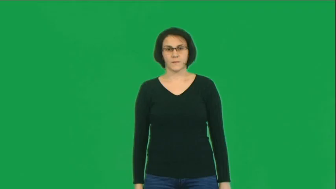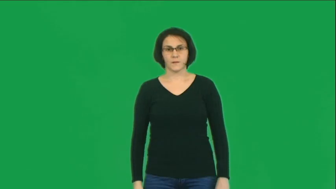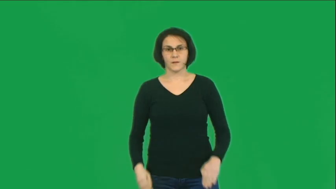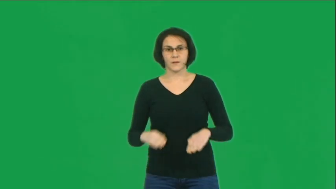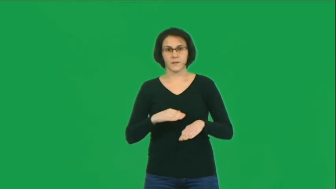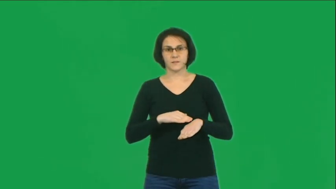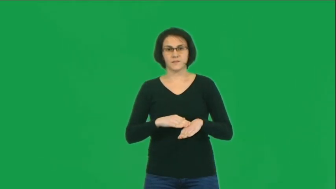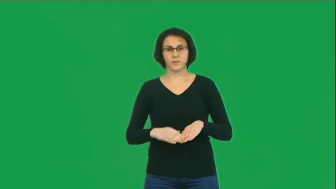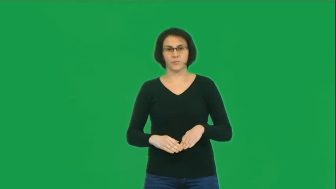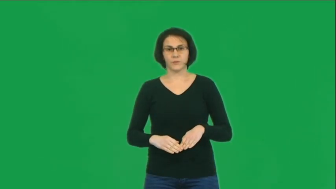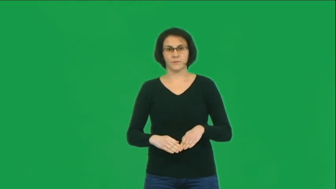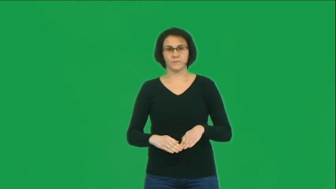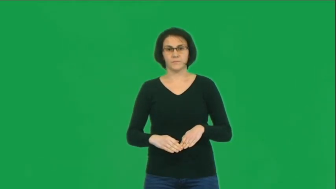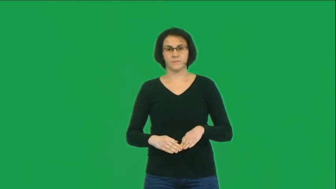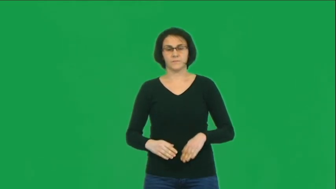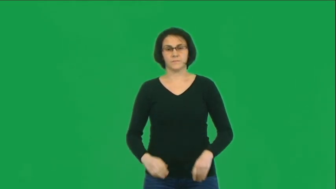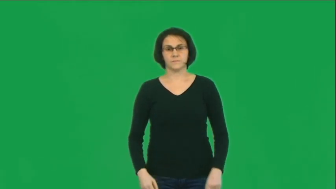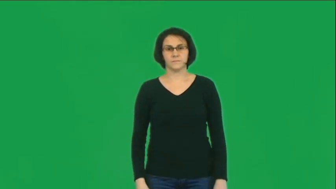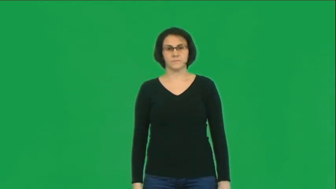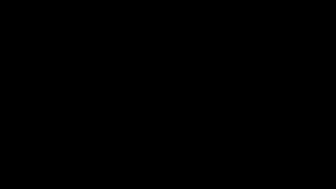stromy